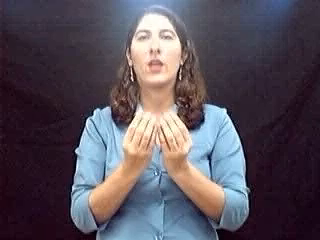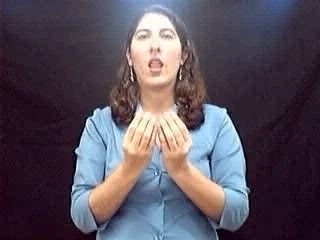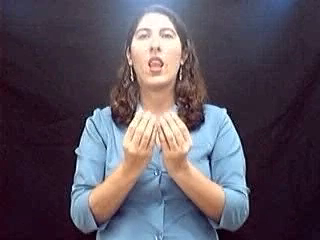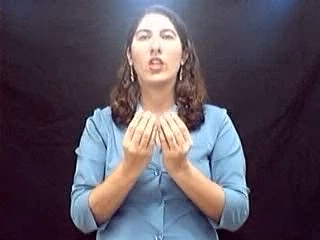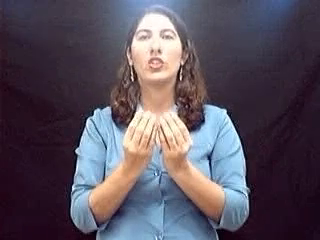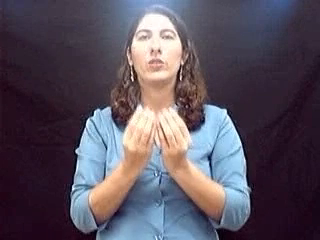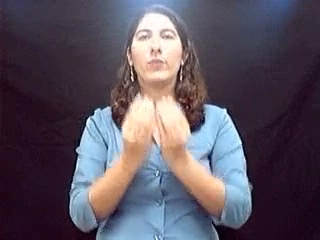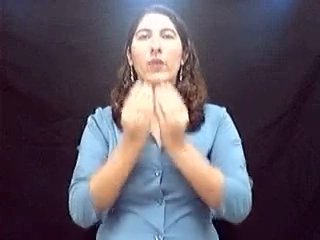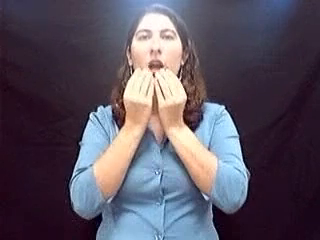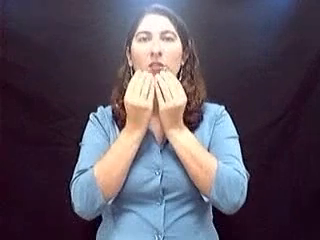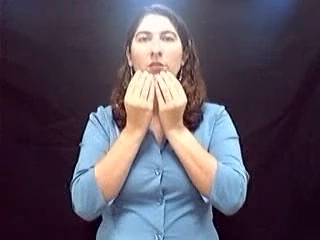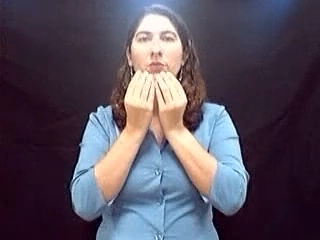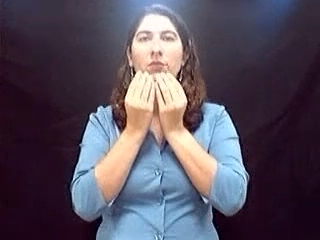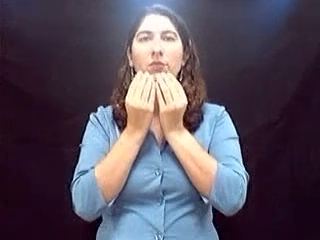lanche